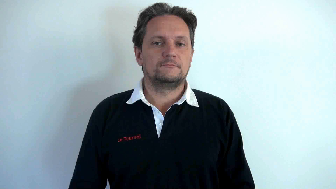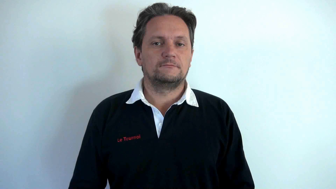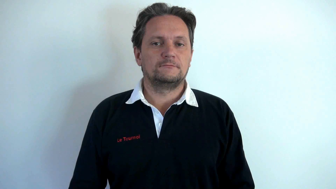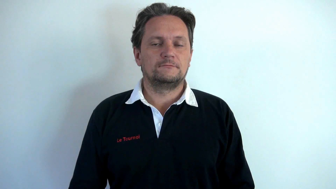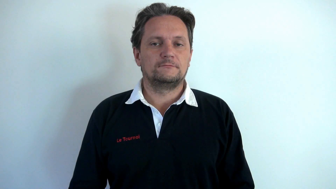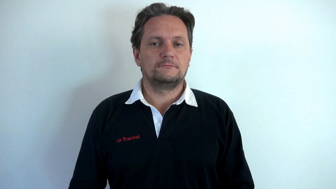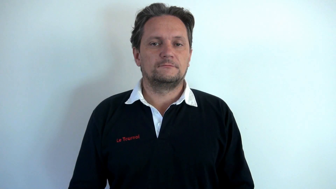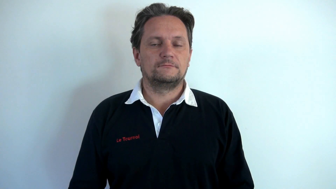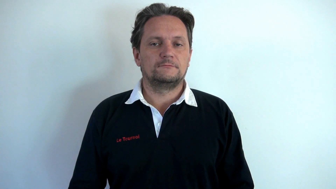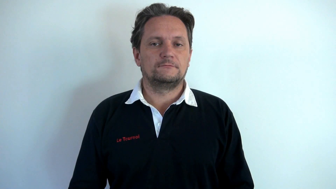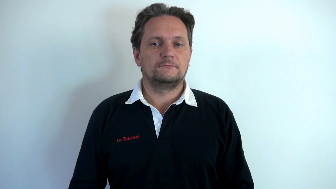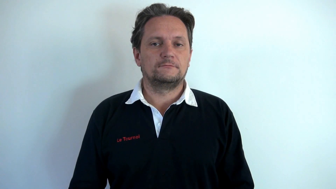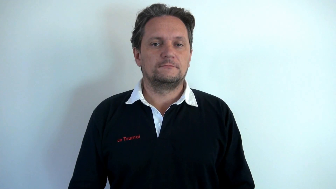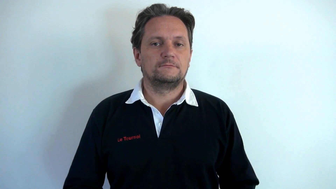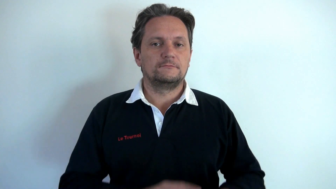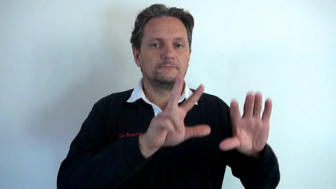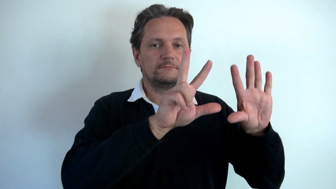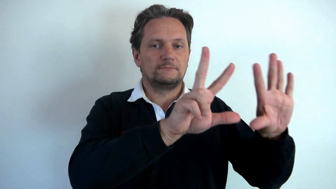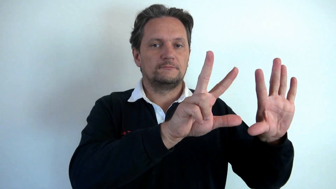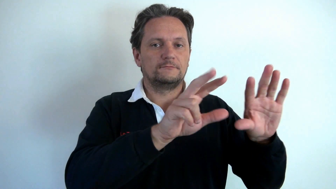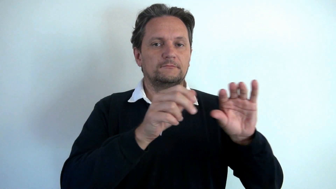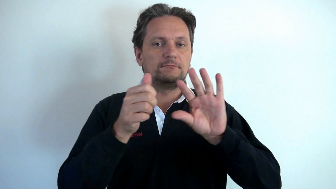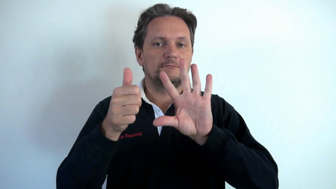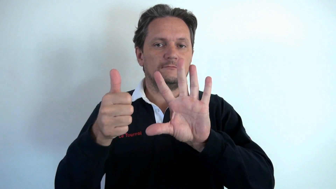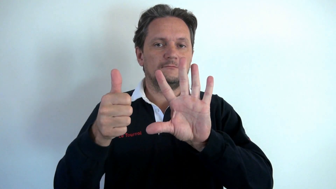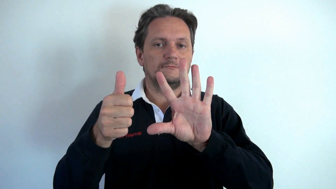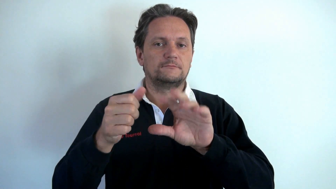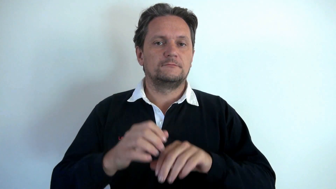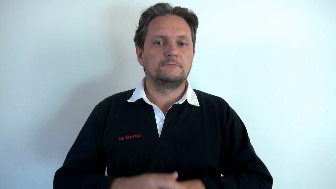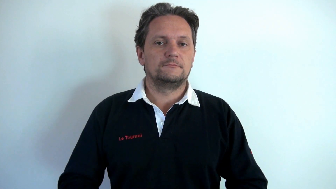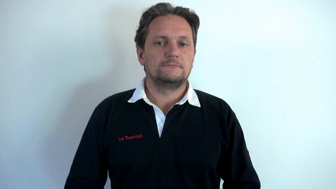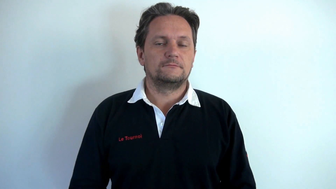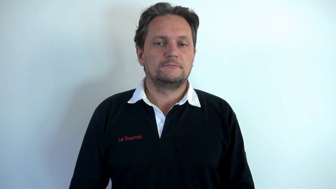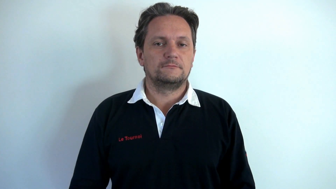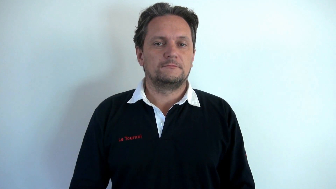Quatre-vingt-six